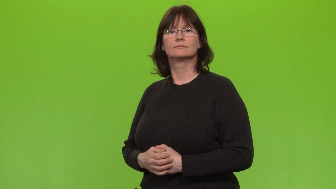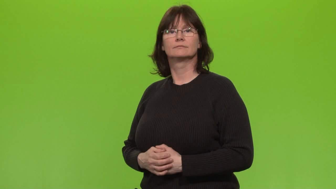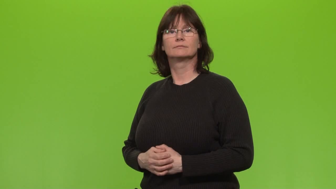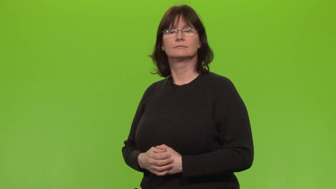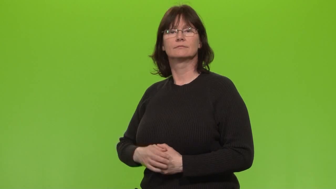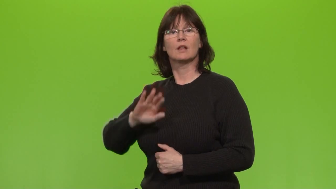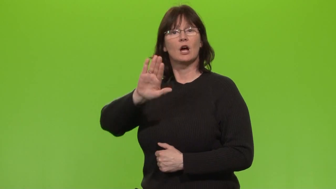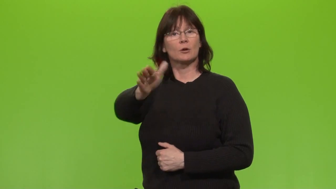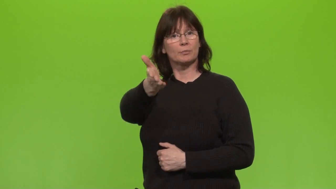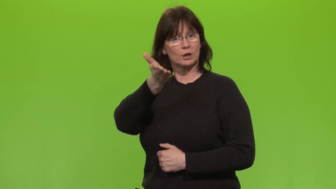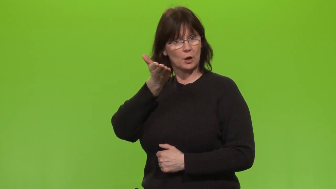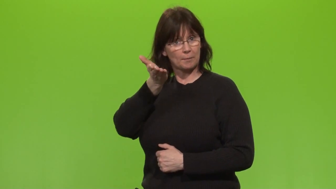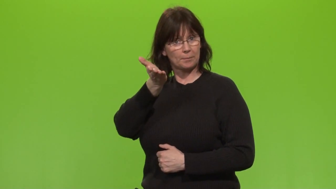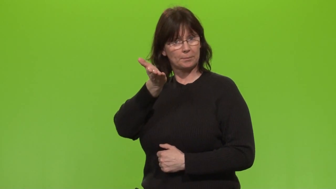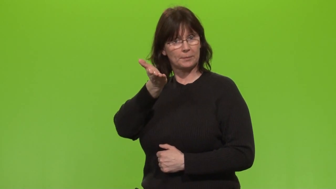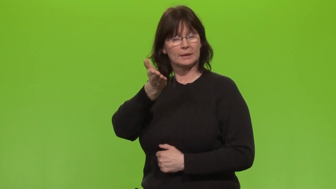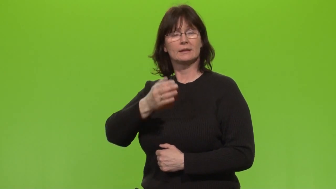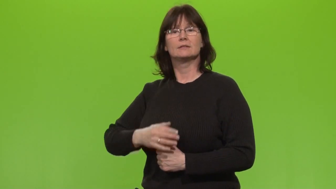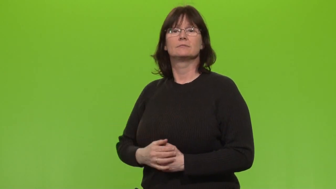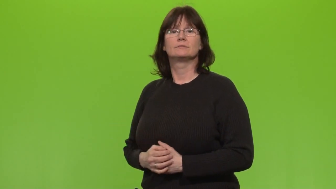Örbylgjuofn